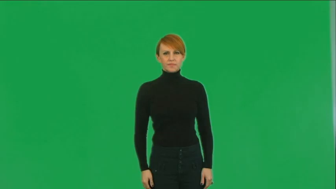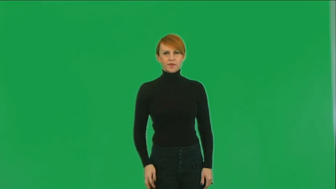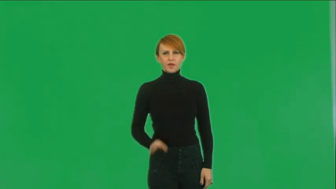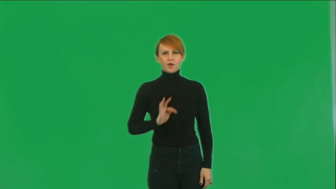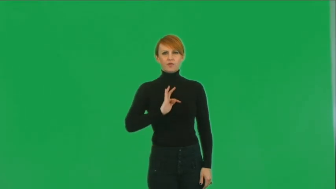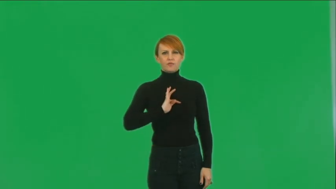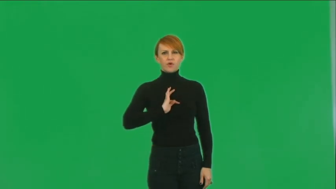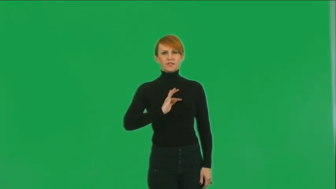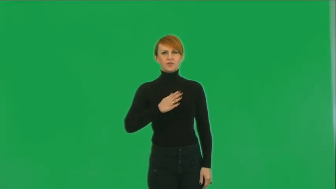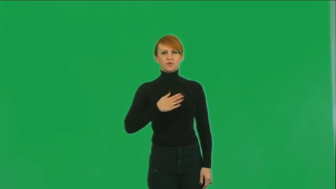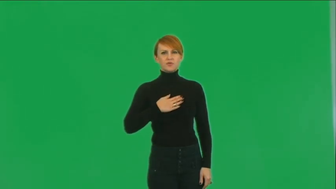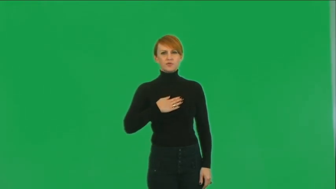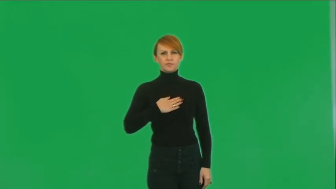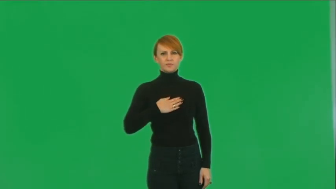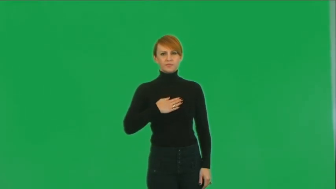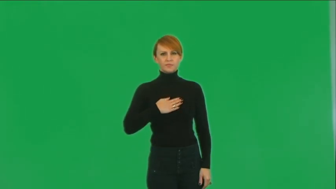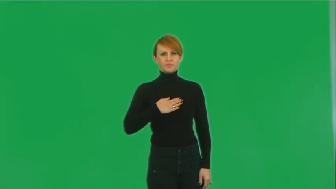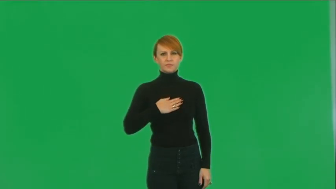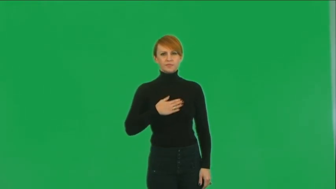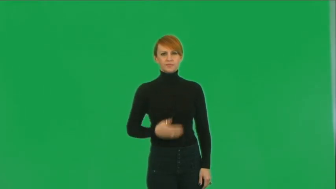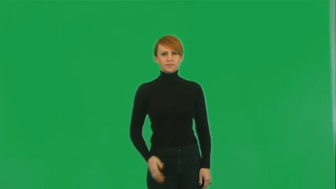własność